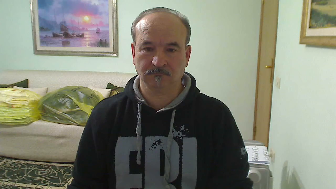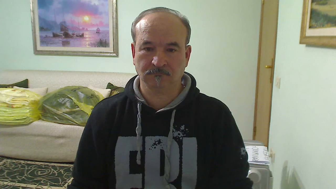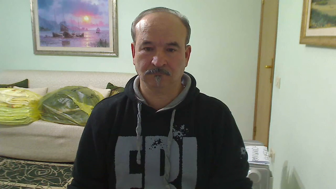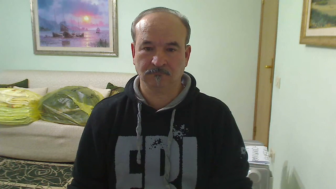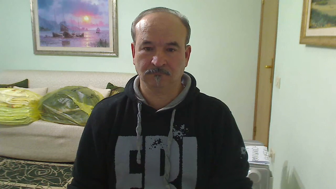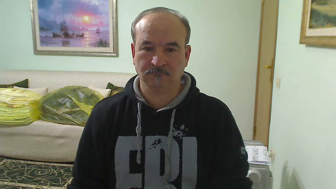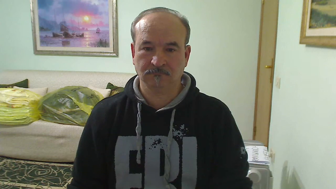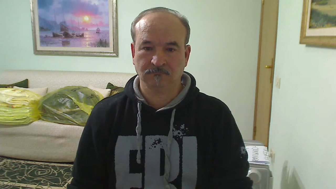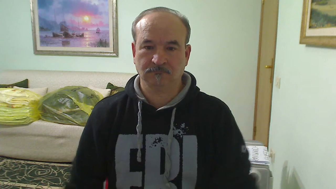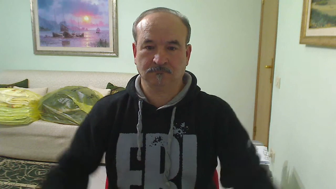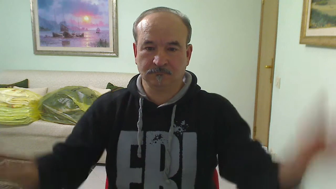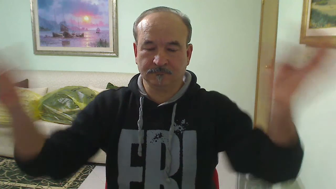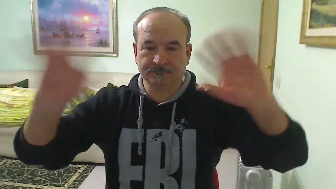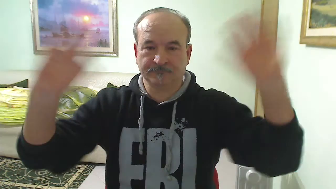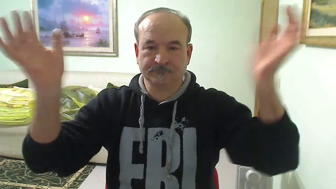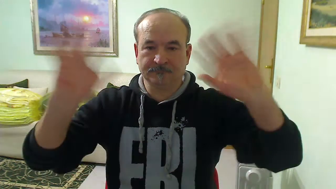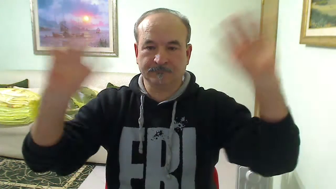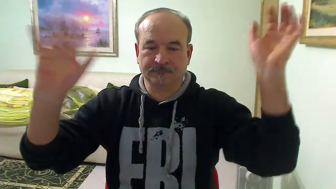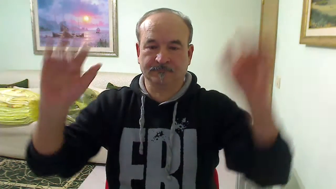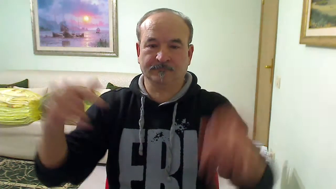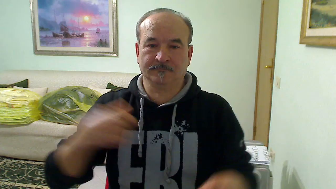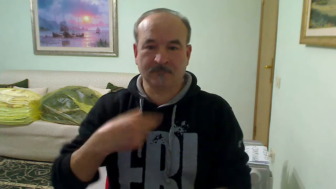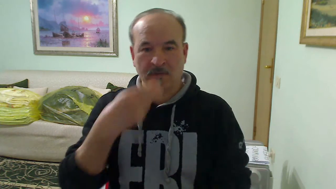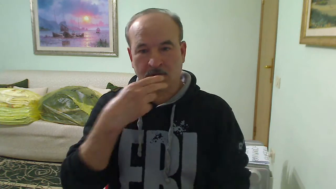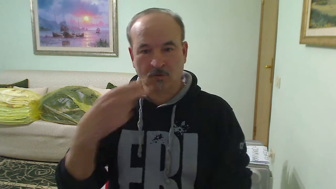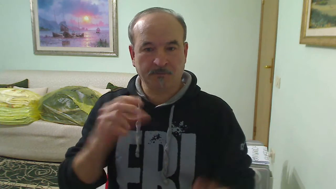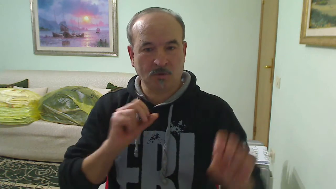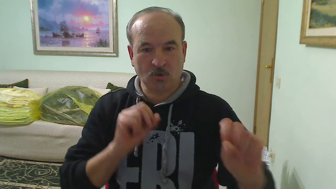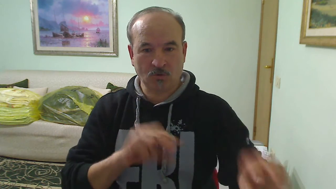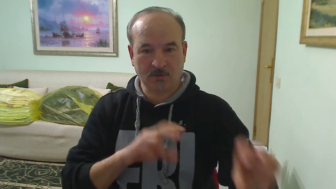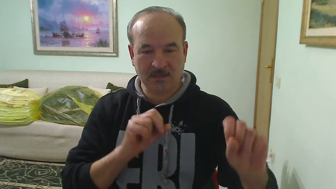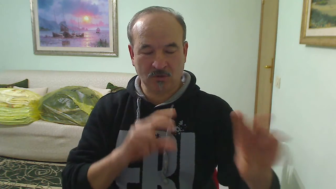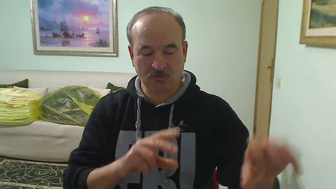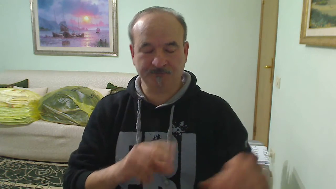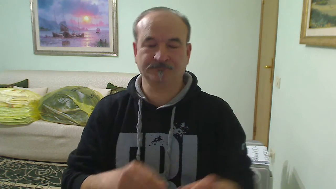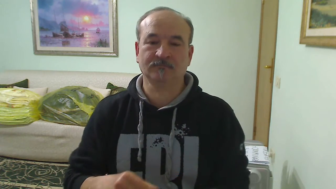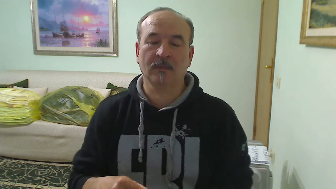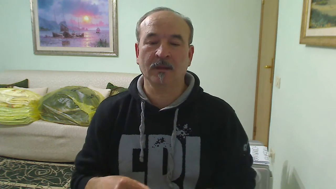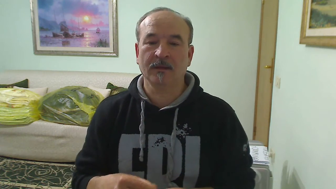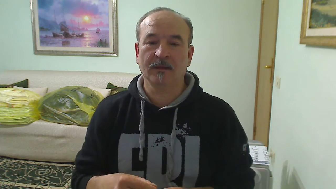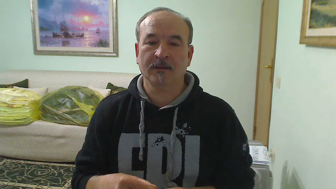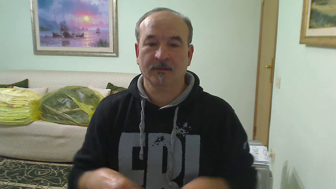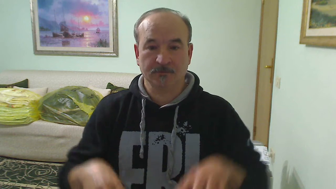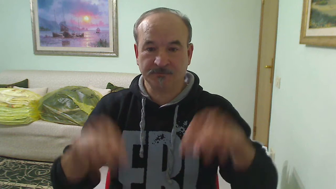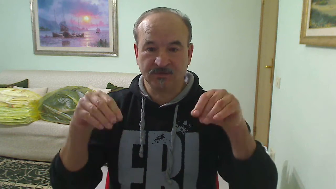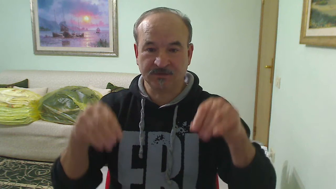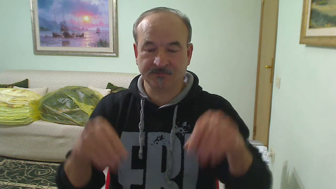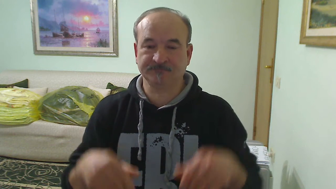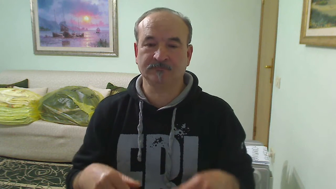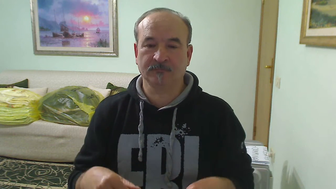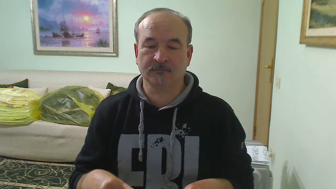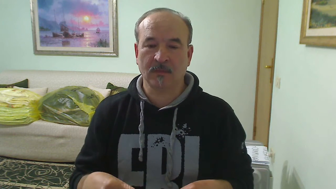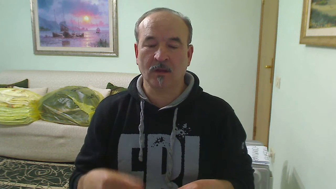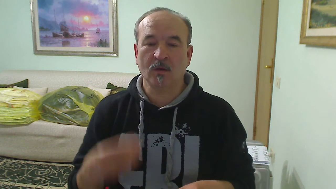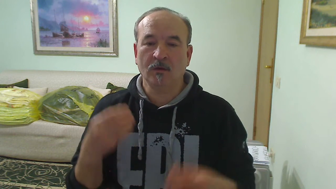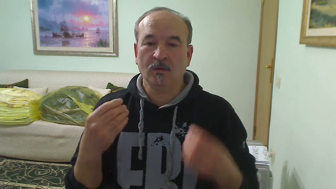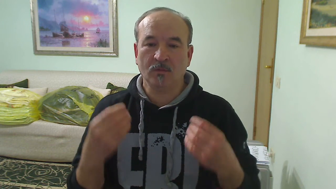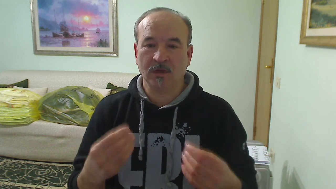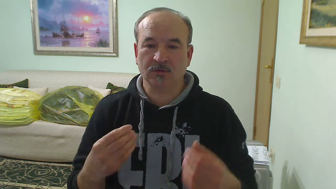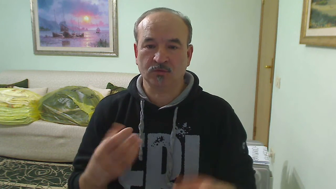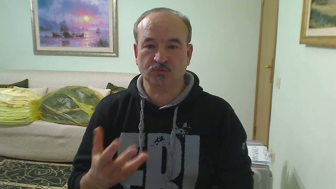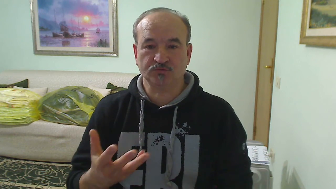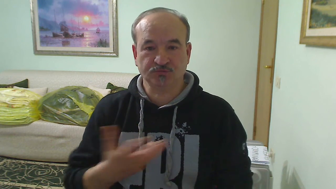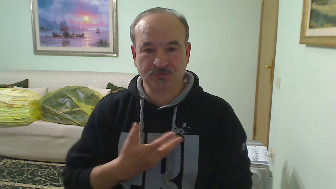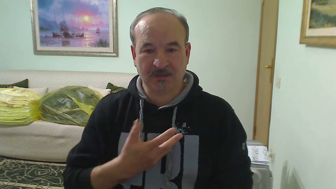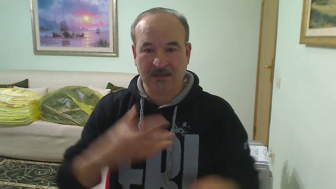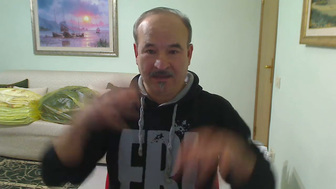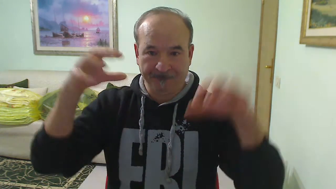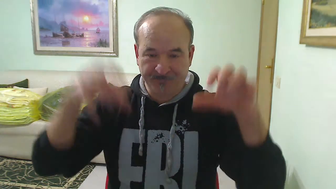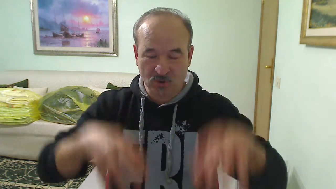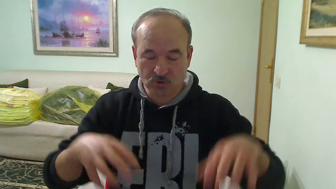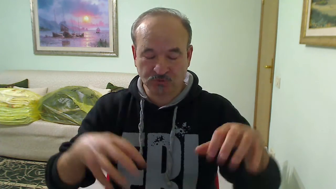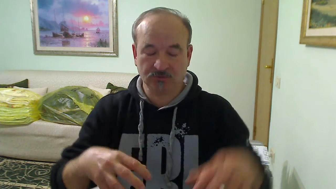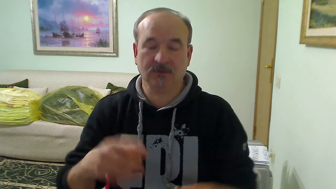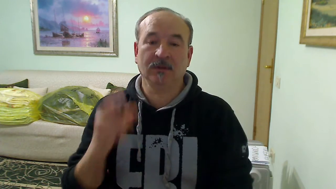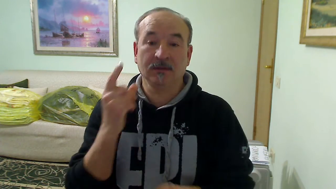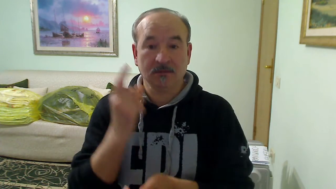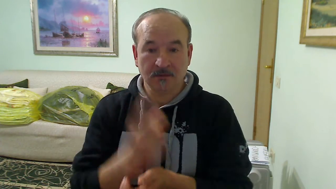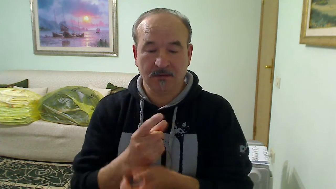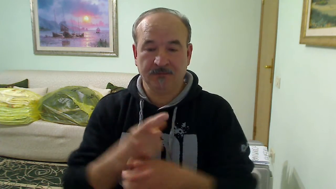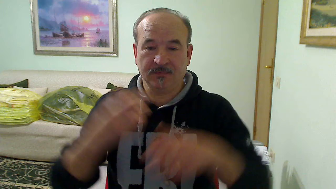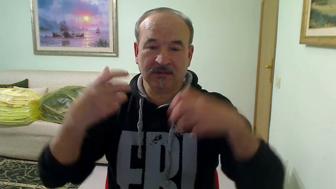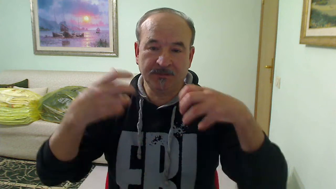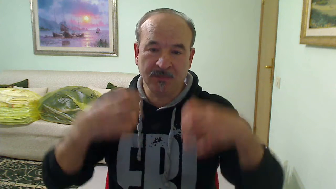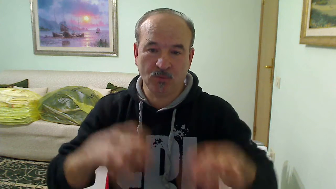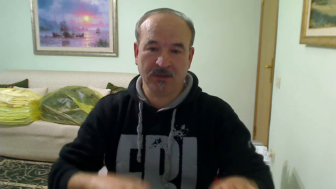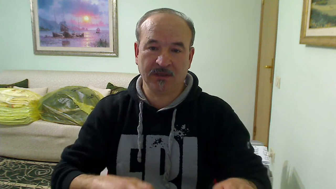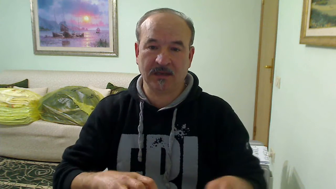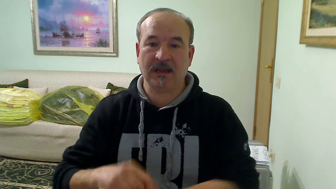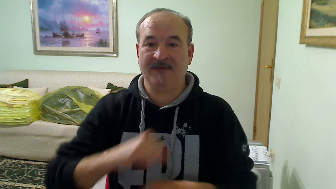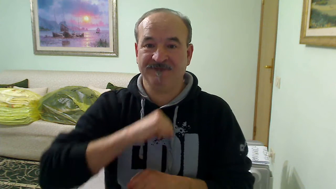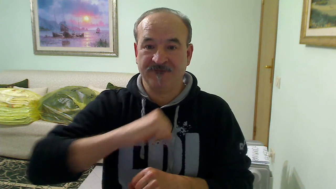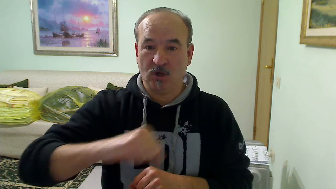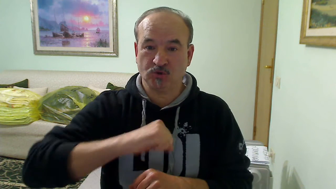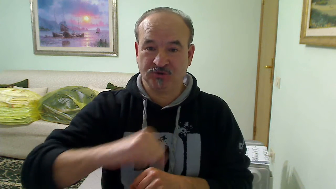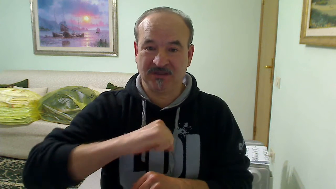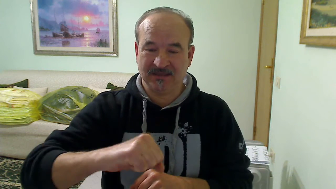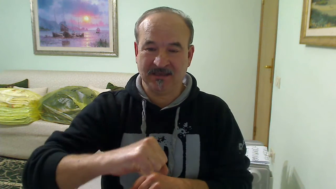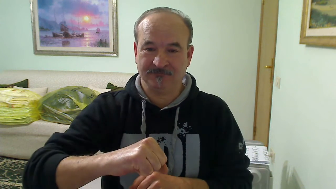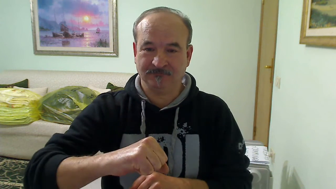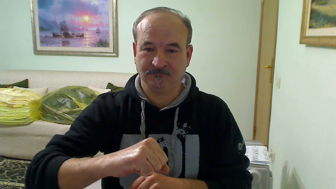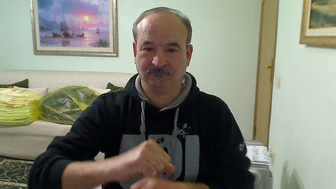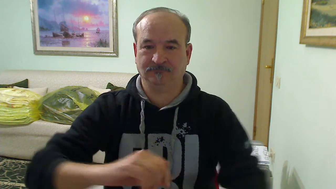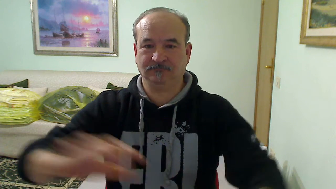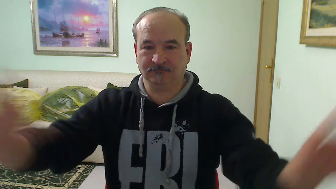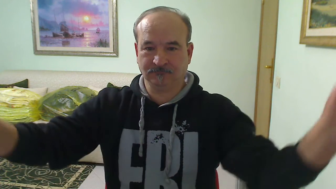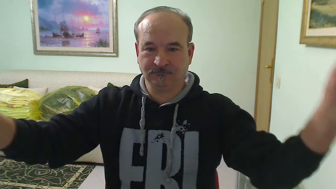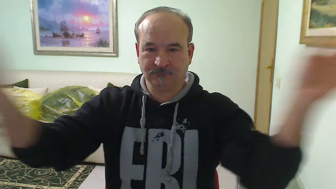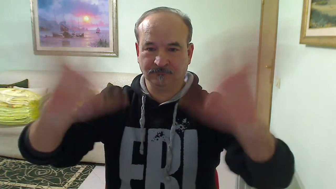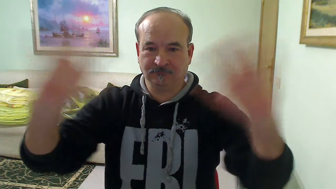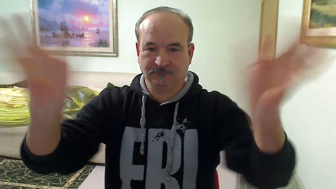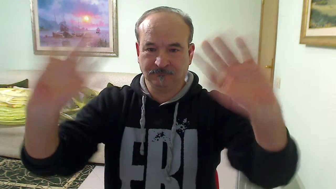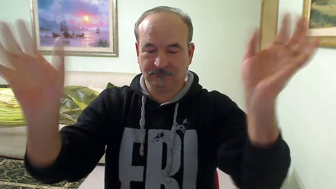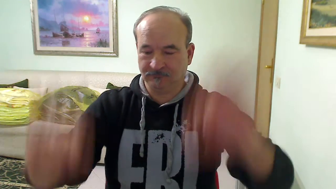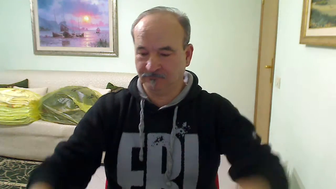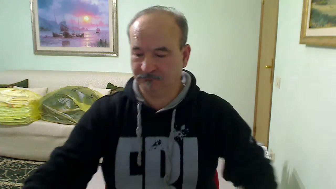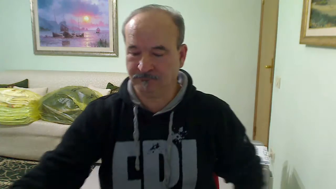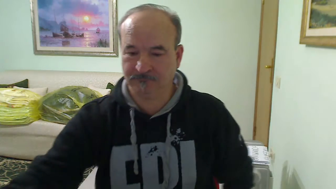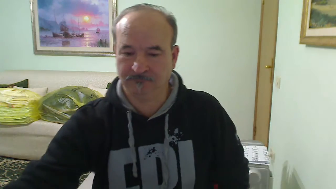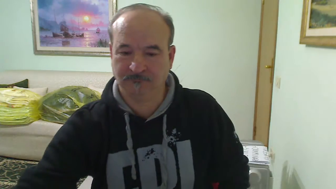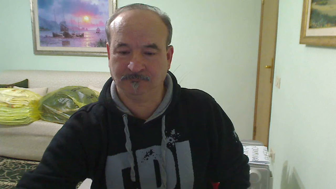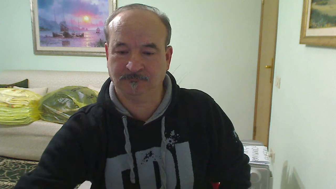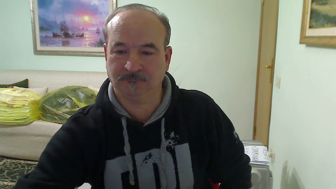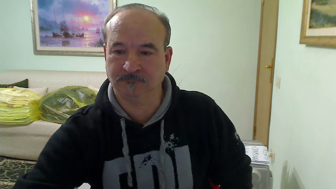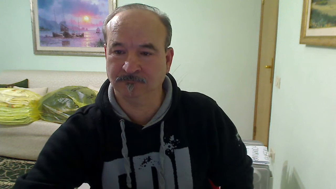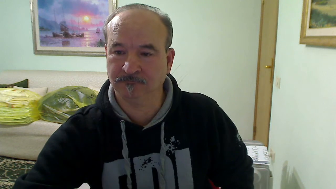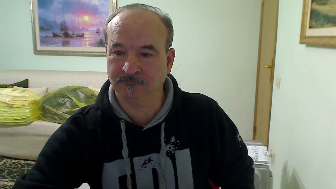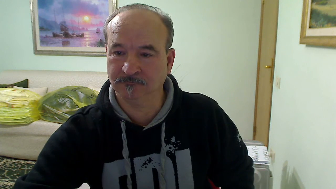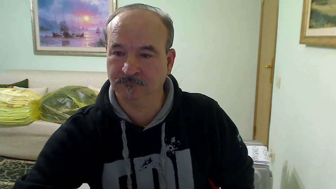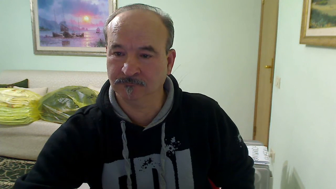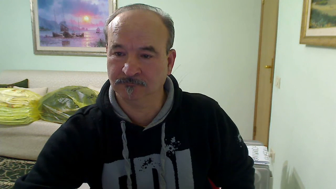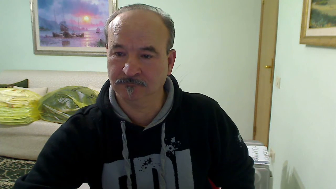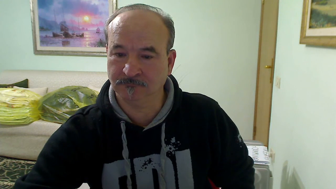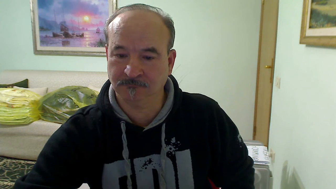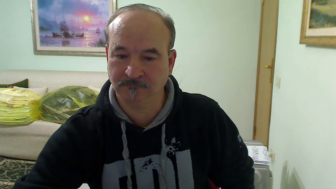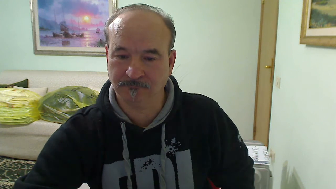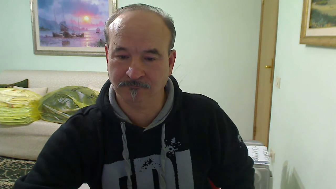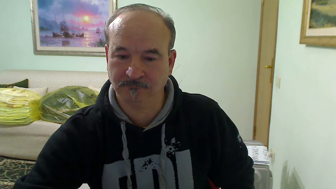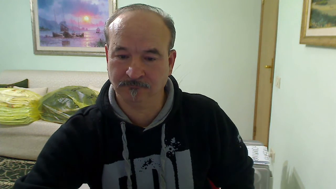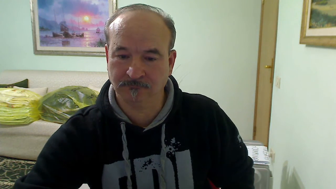Diminuire la velocità